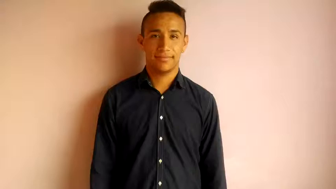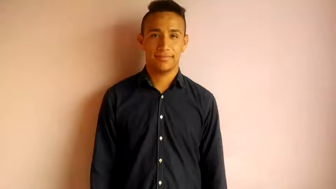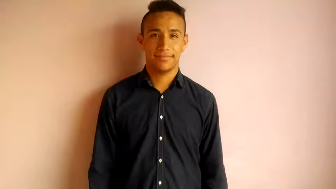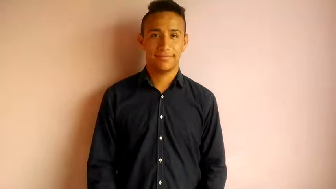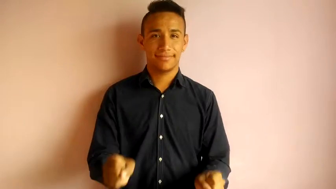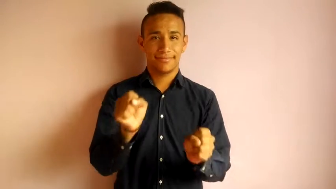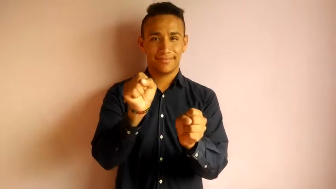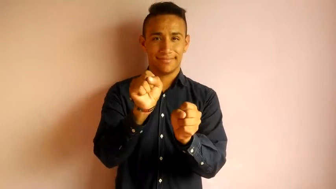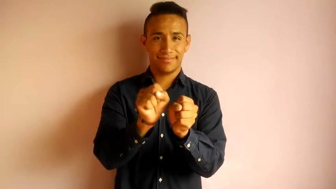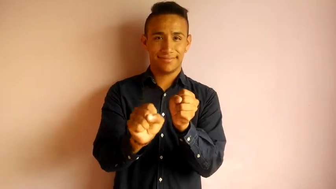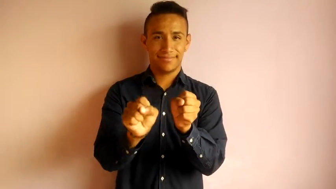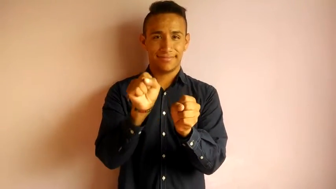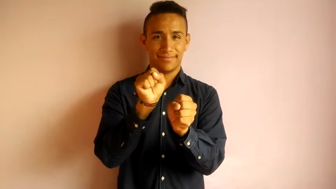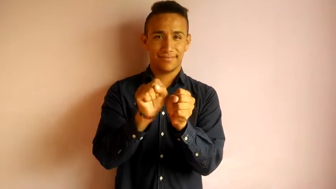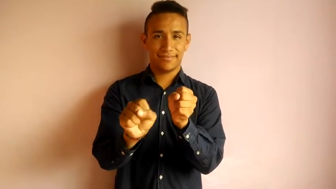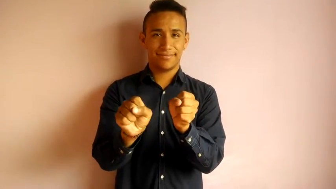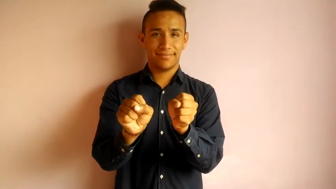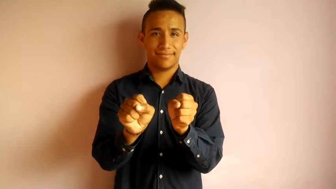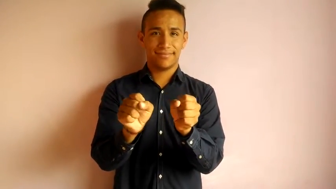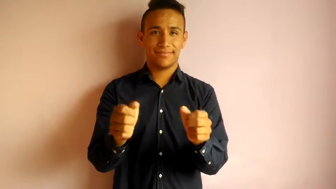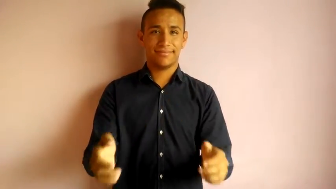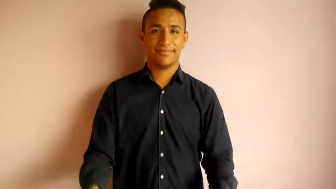sobrino